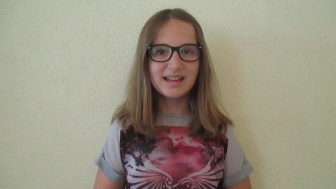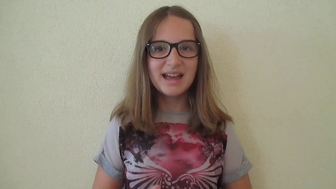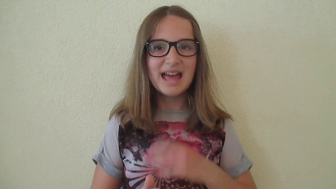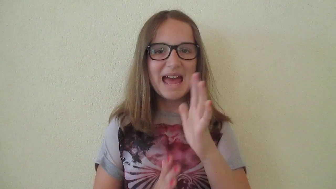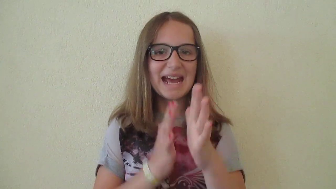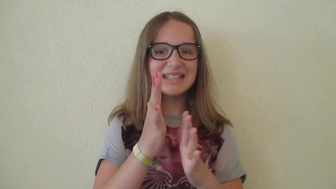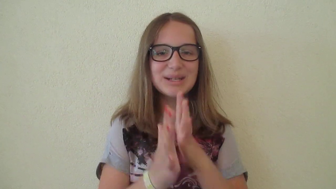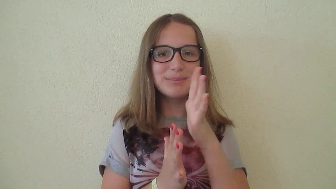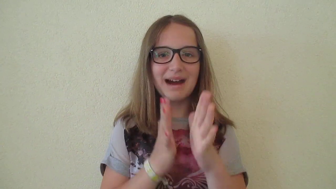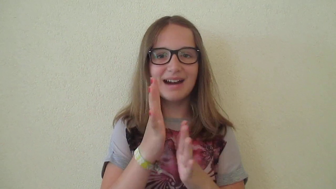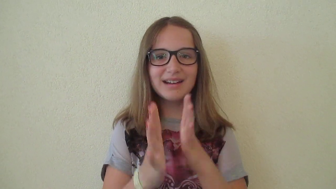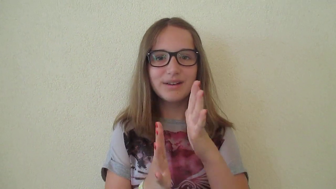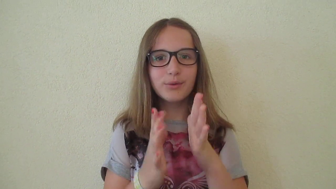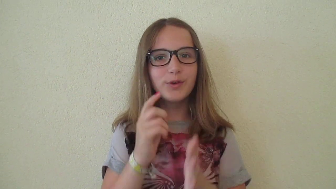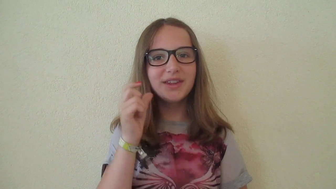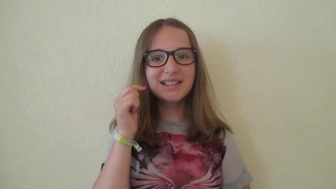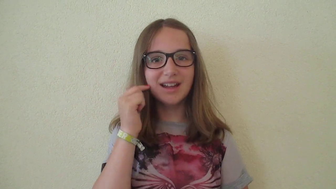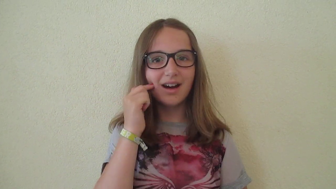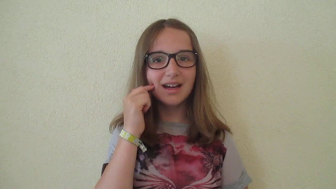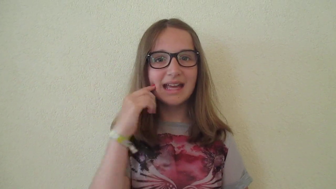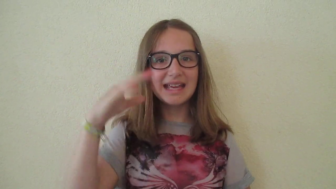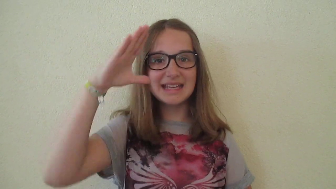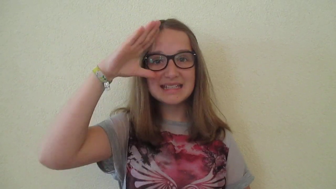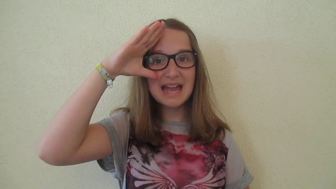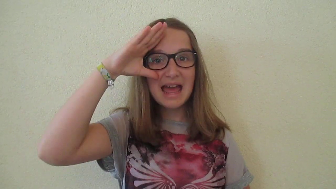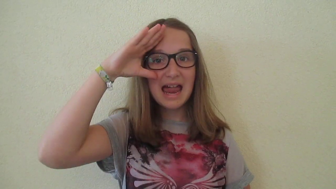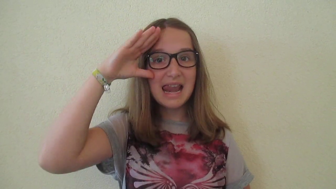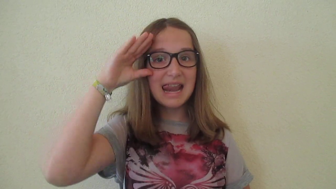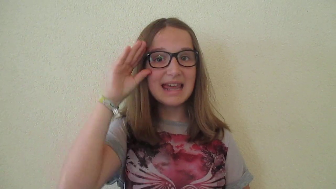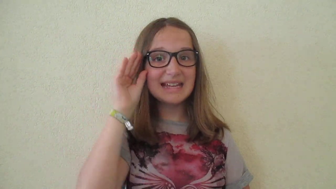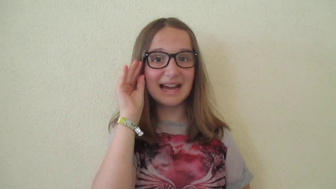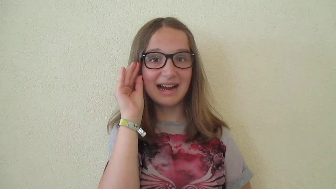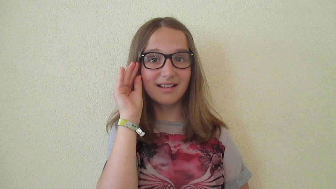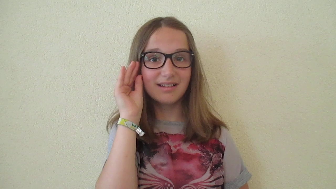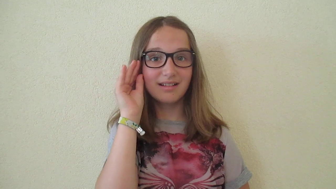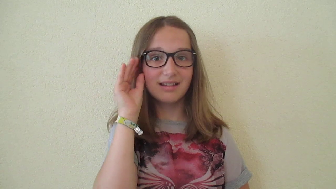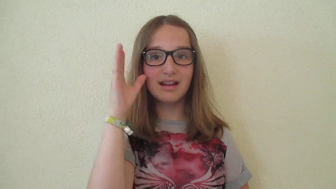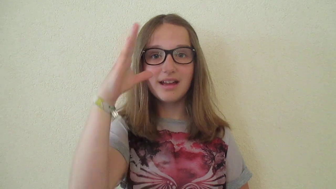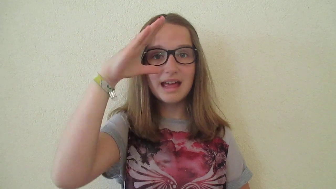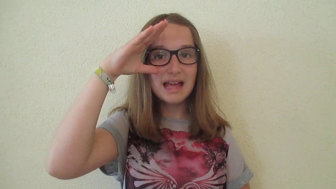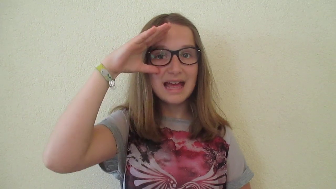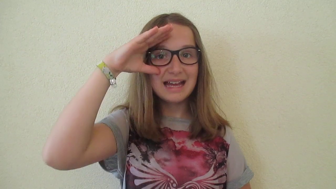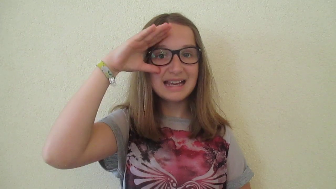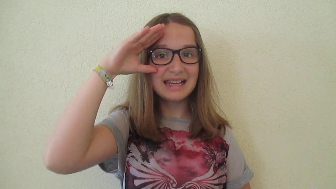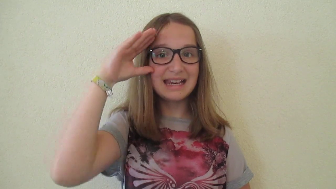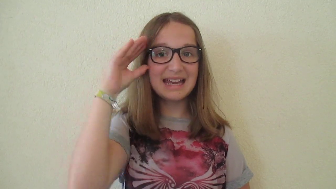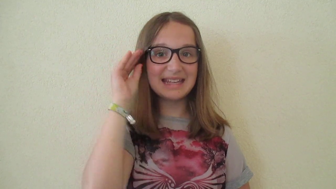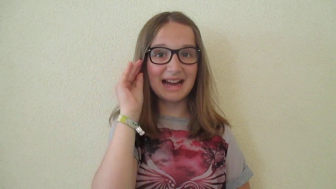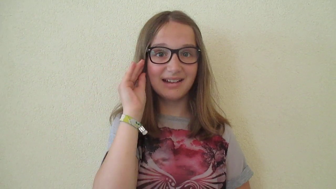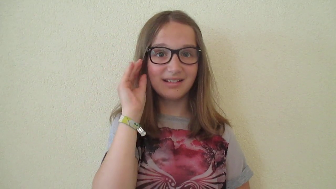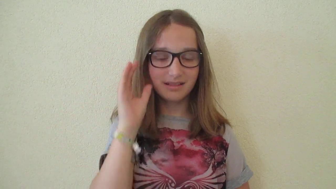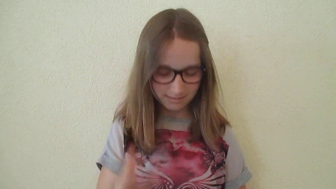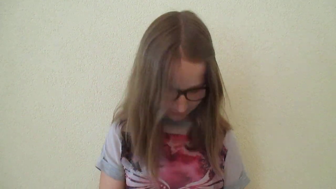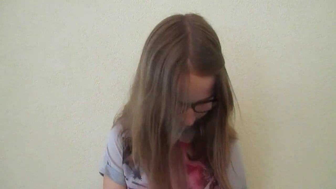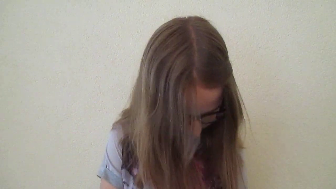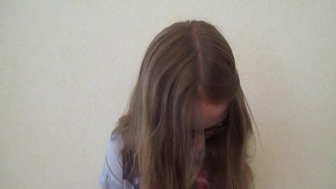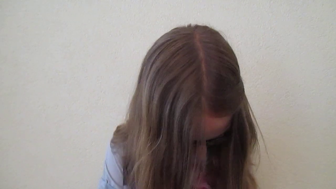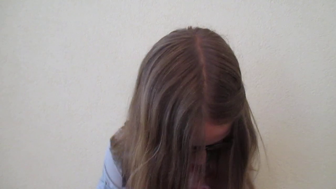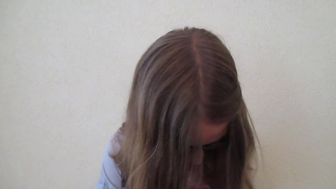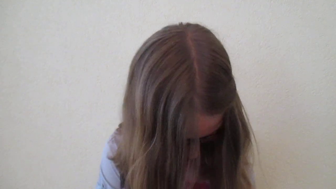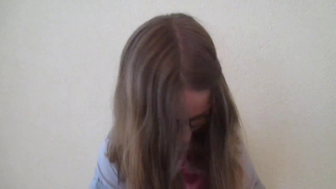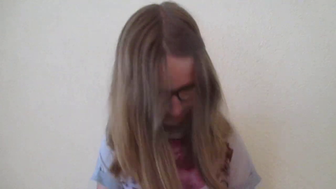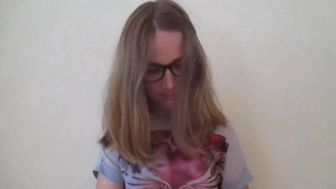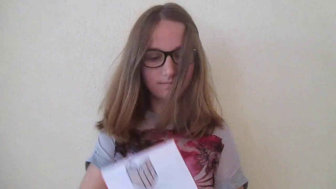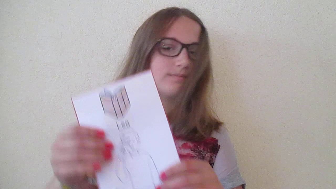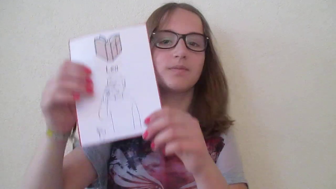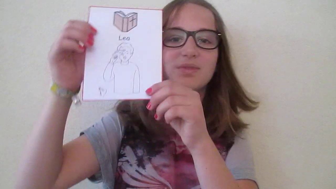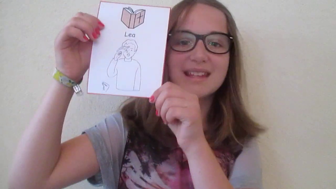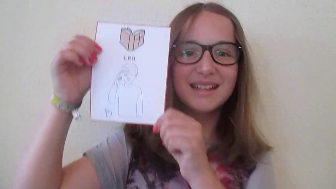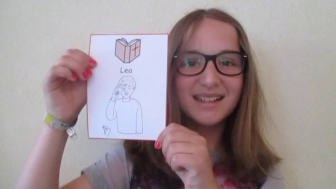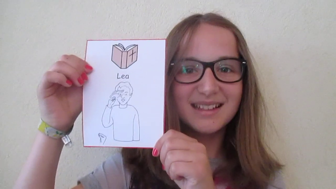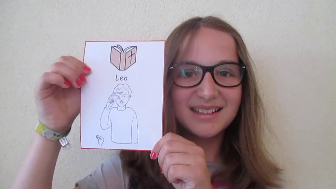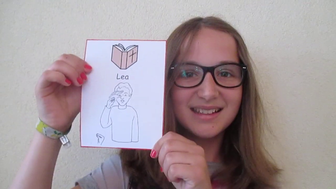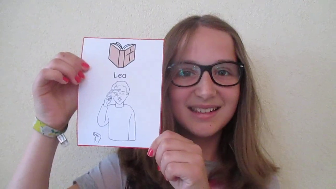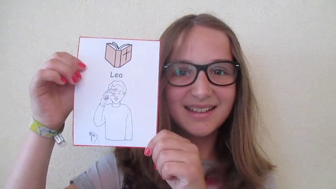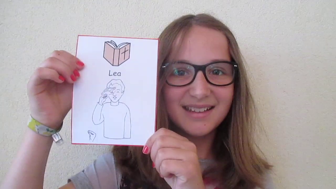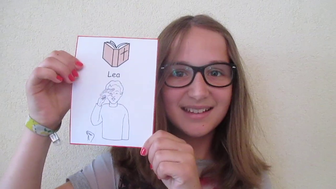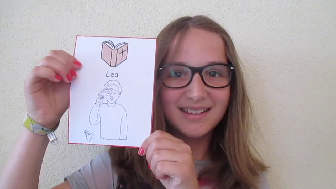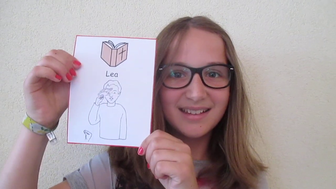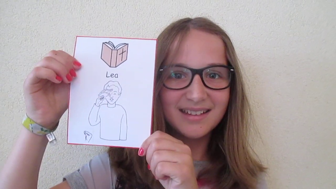Lea